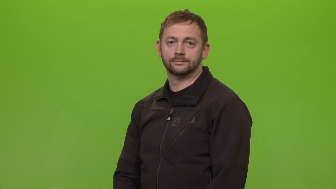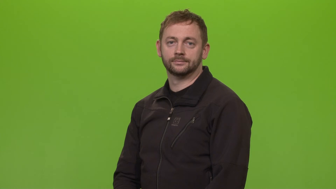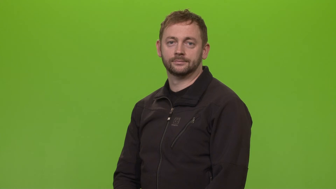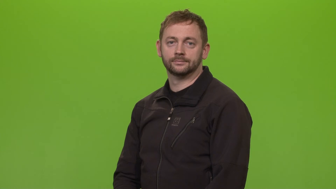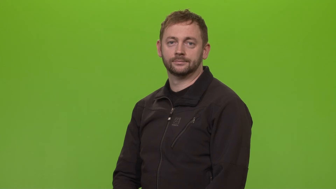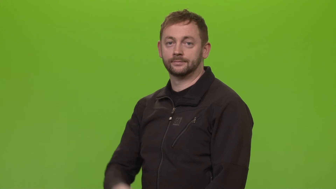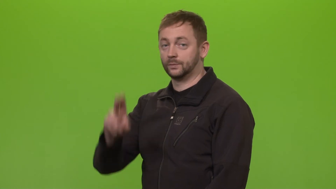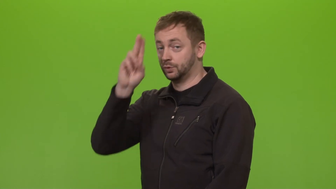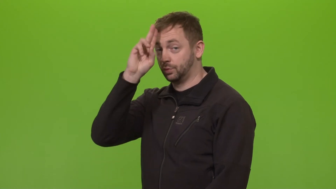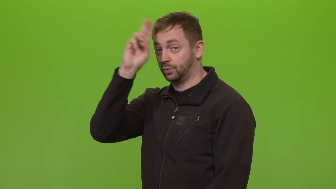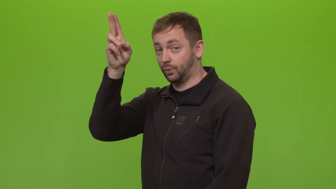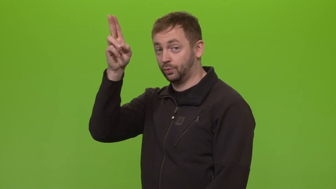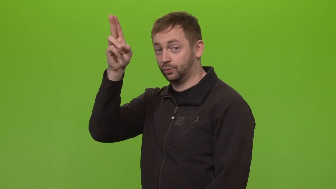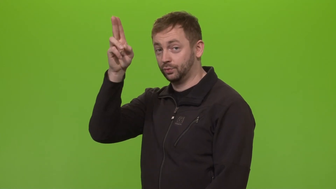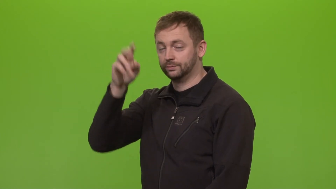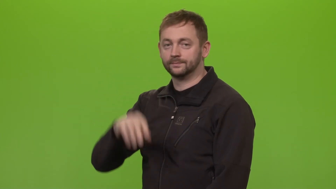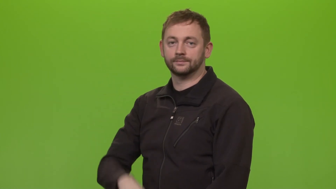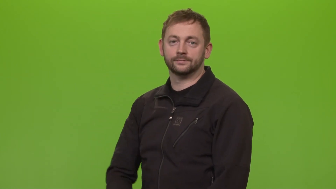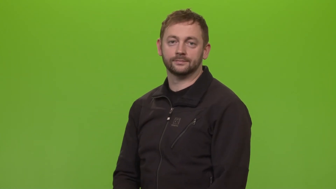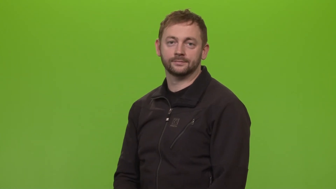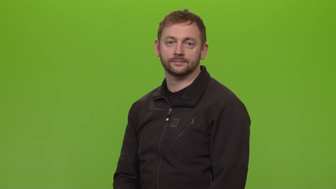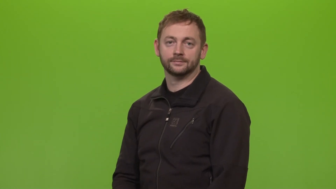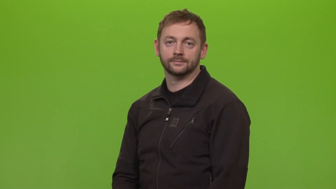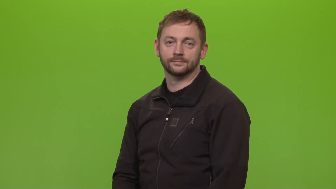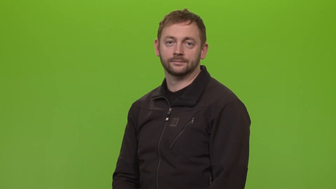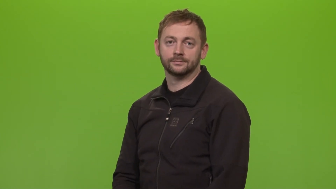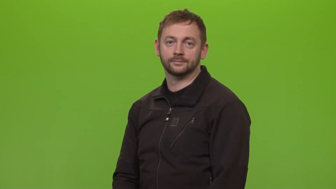Norður